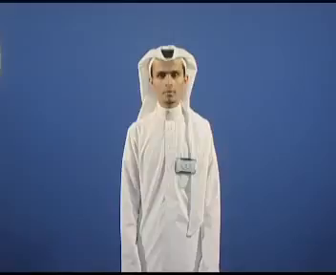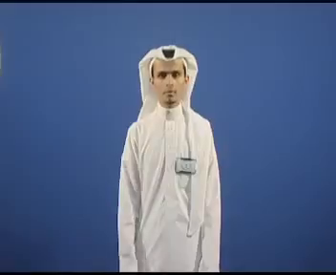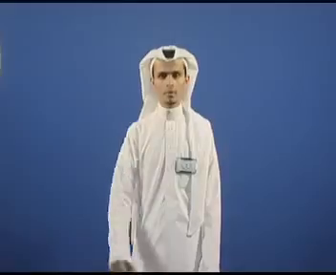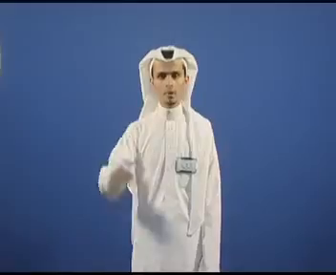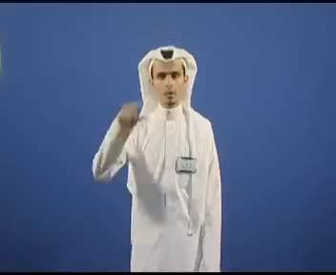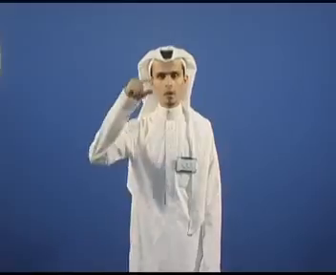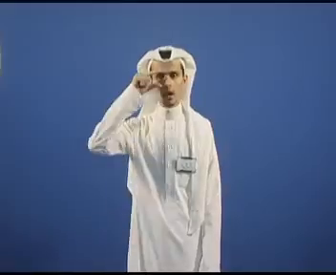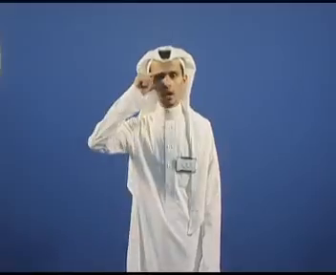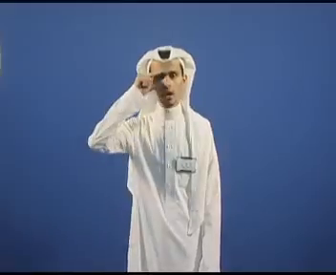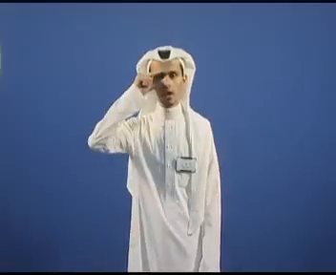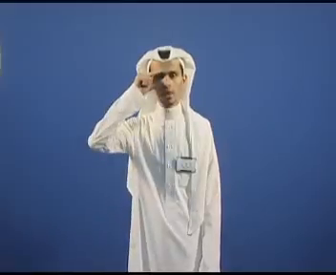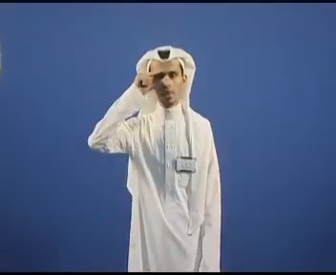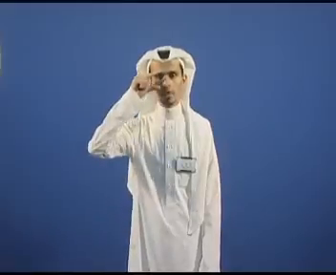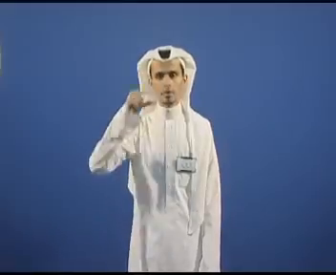عرض